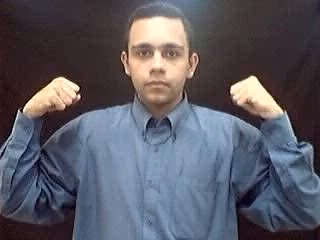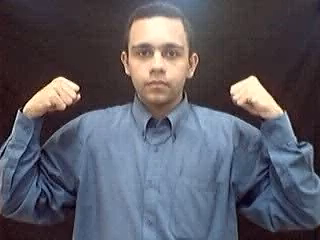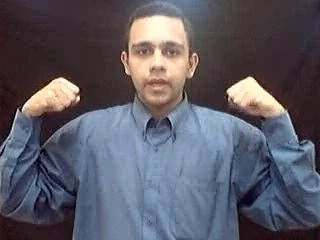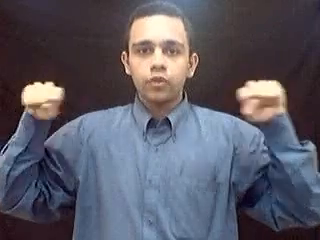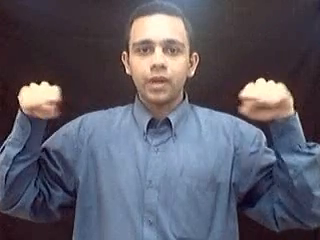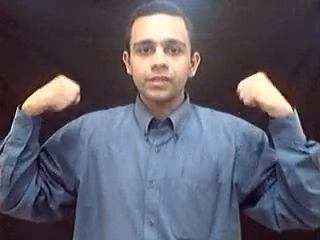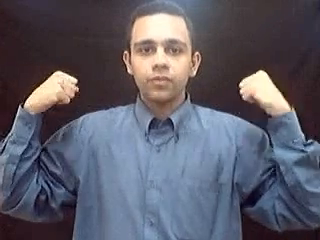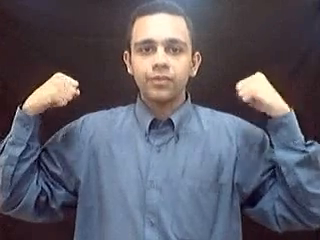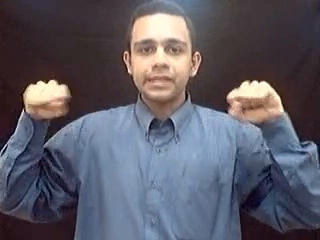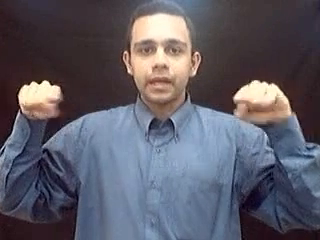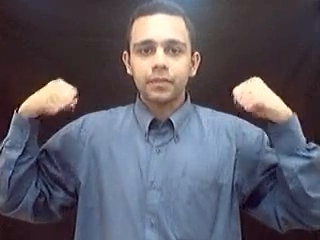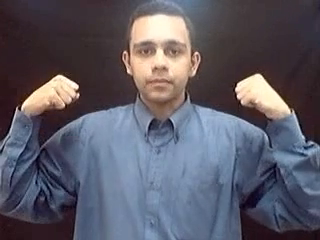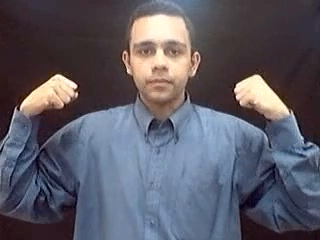educacao fisica